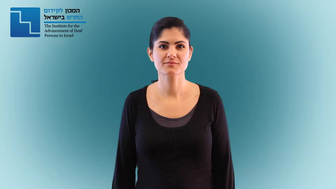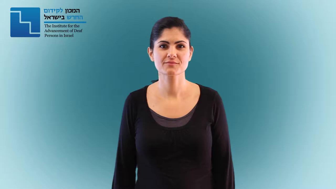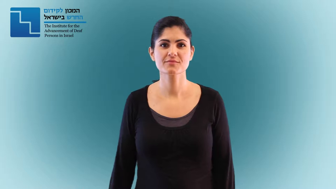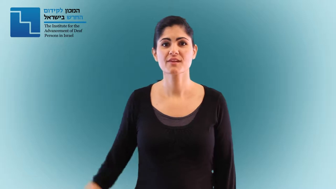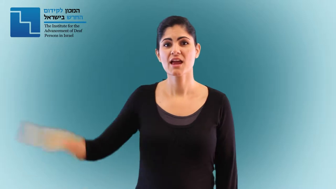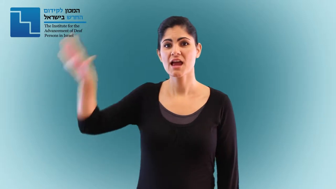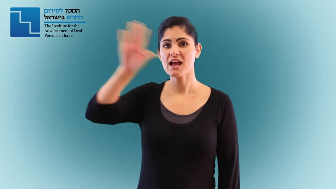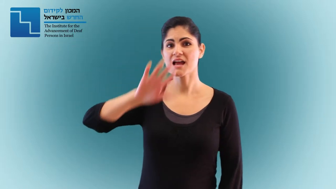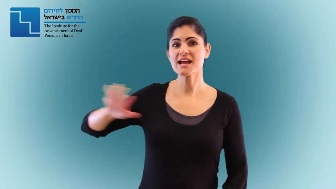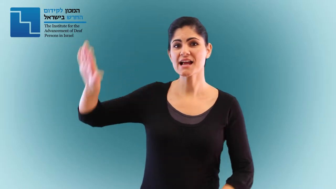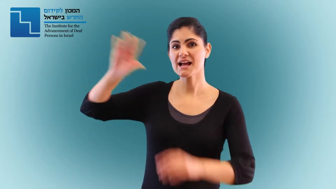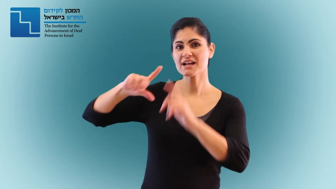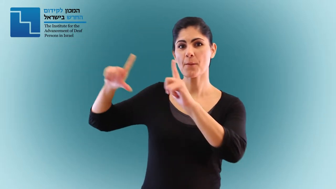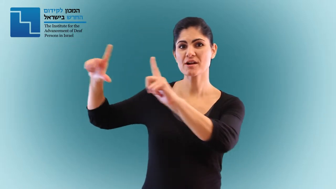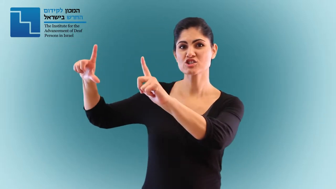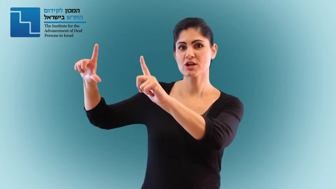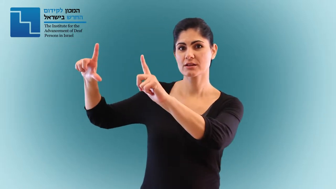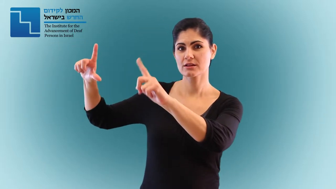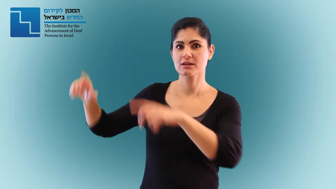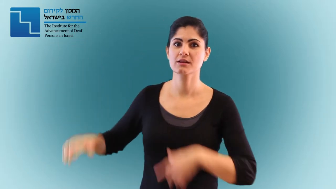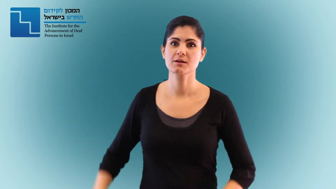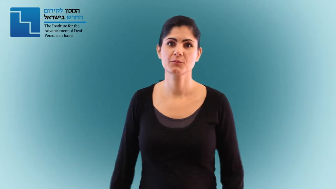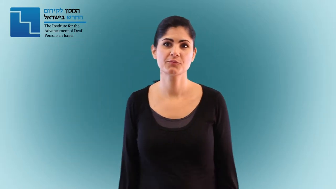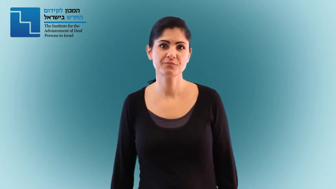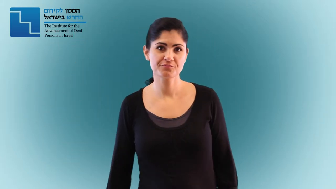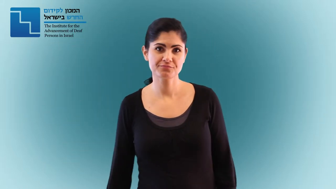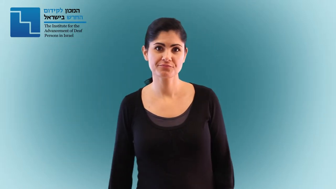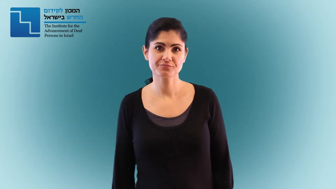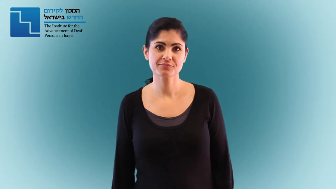יבשת